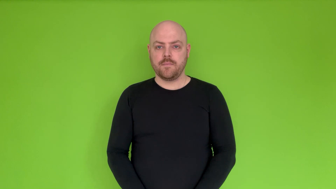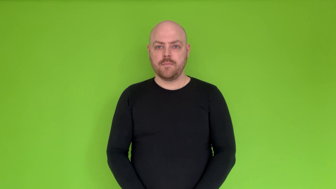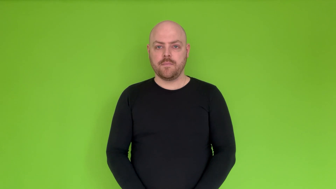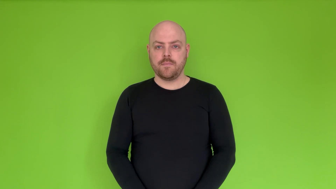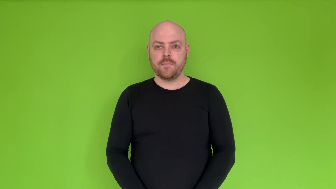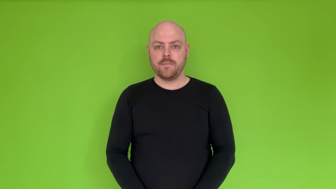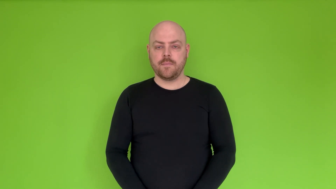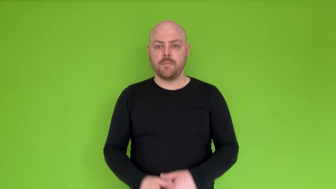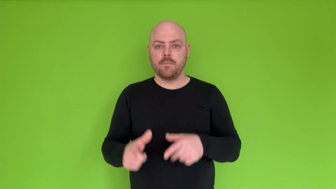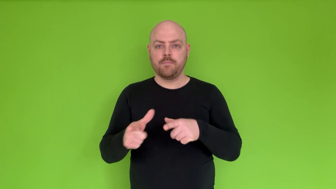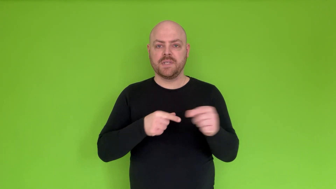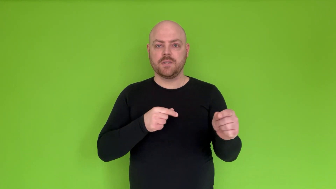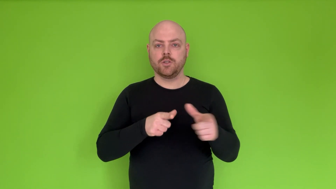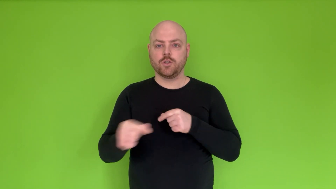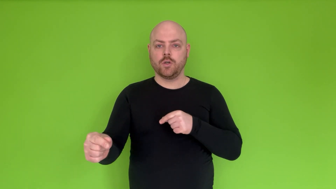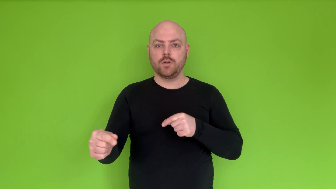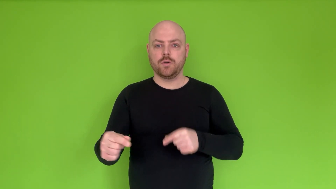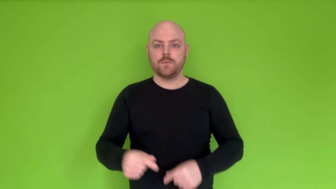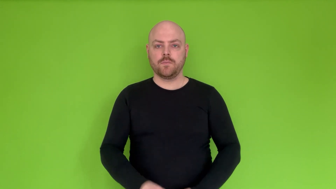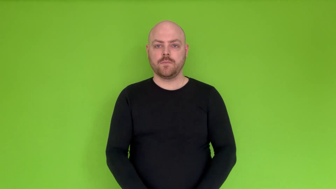Bastogne